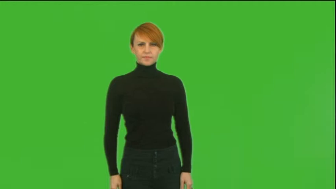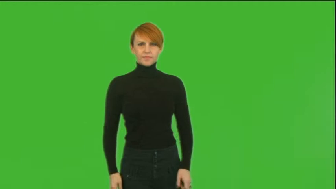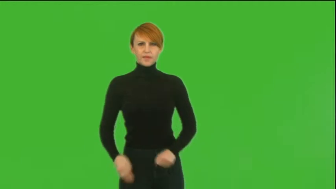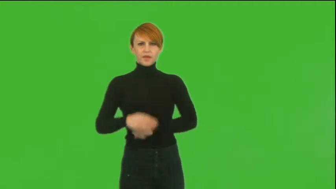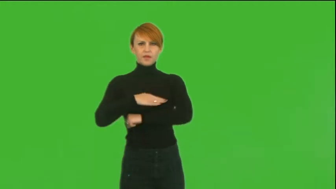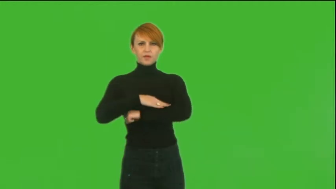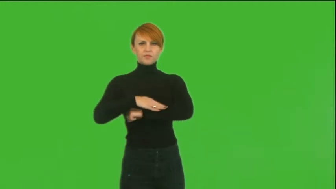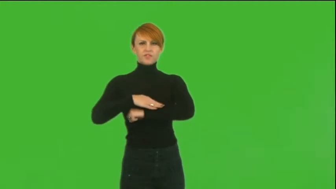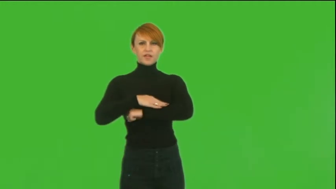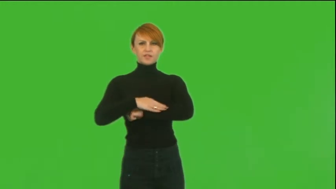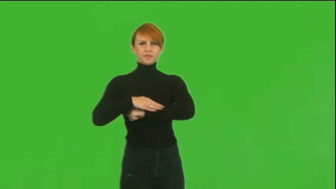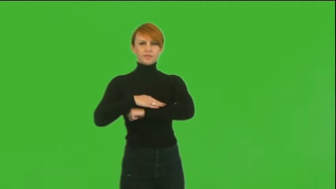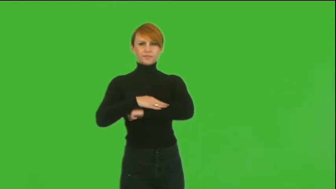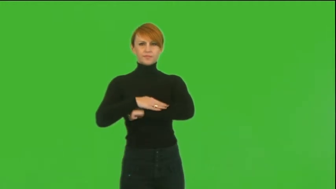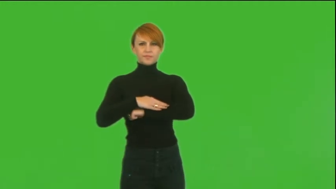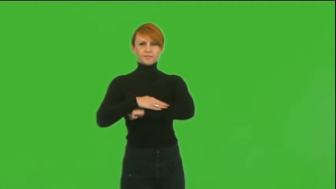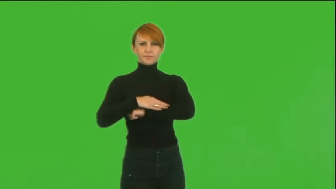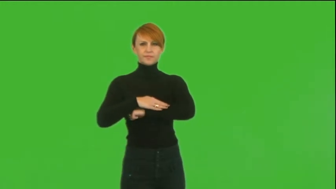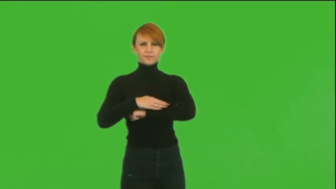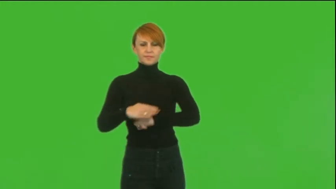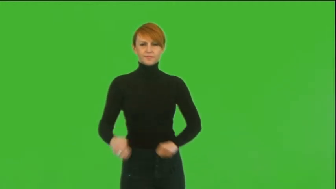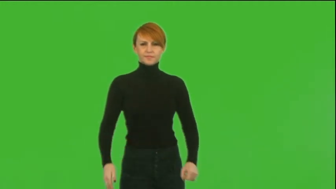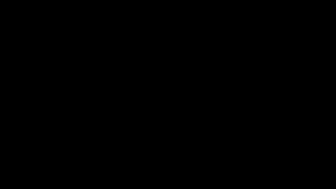wcierać